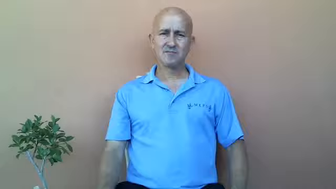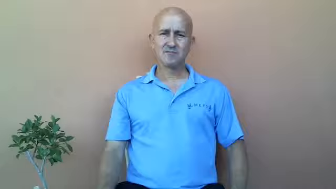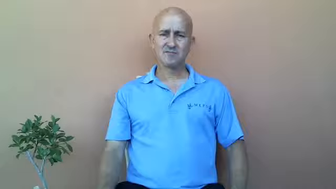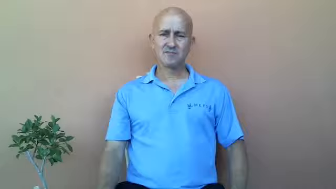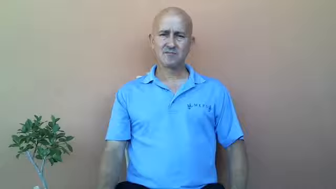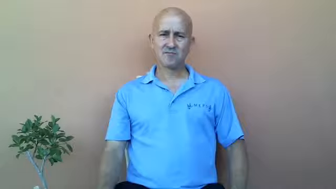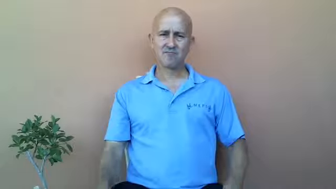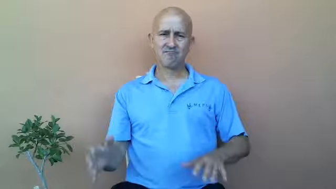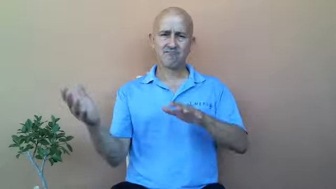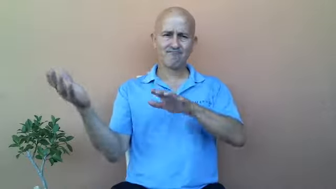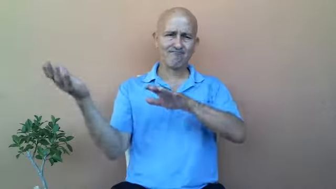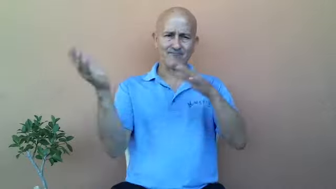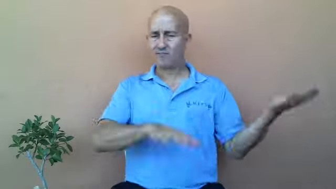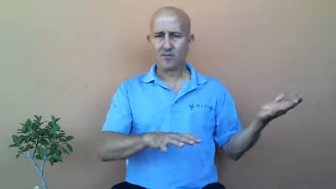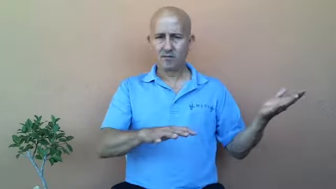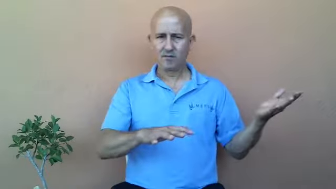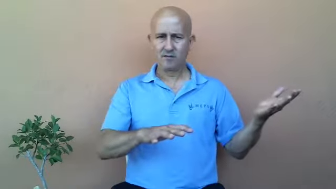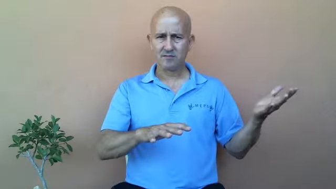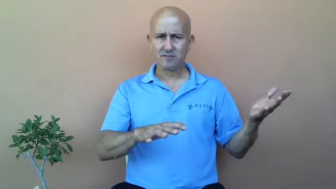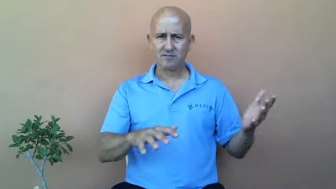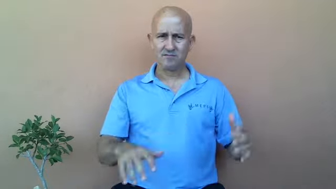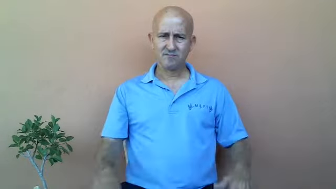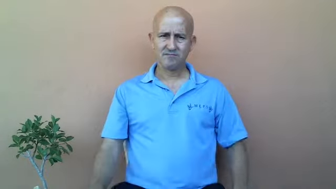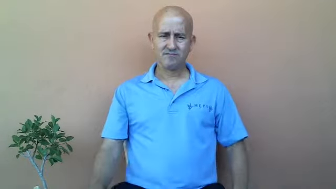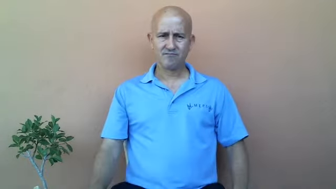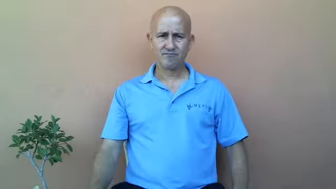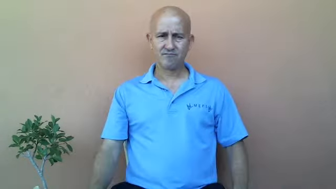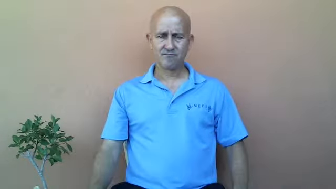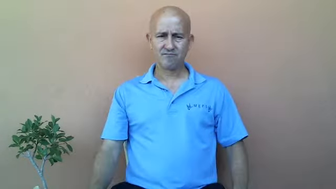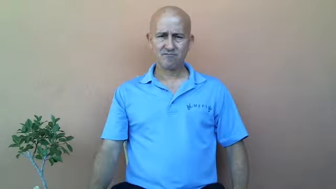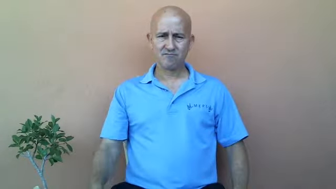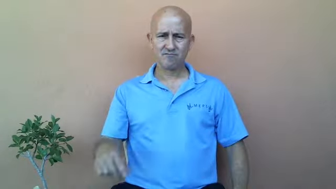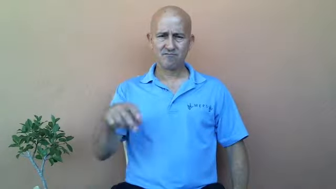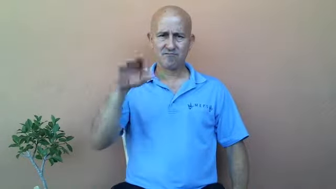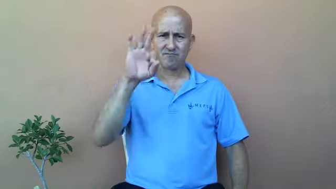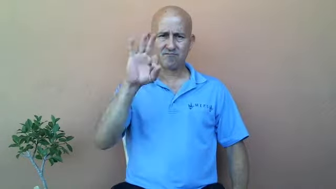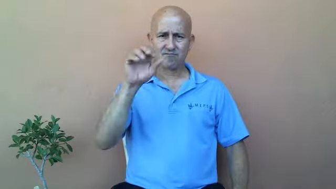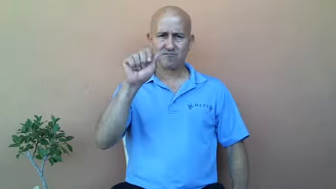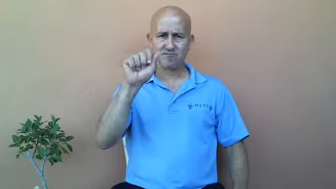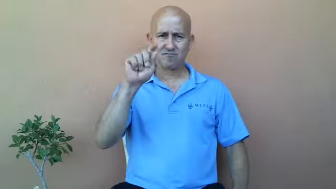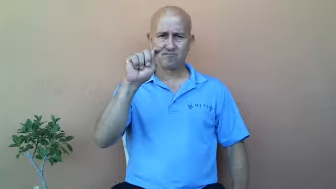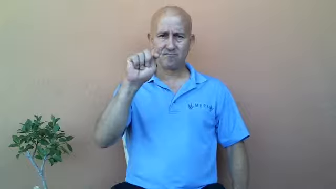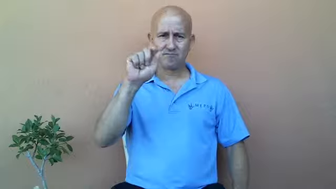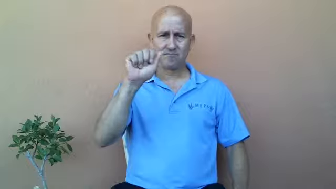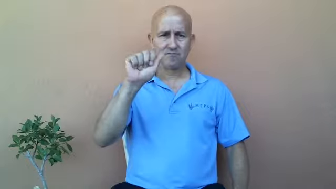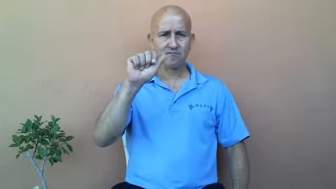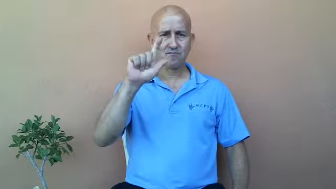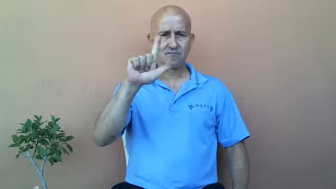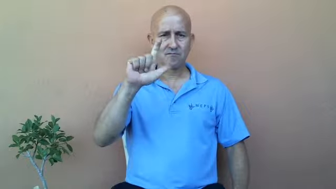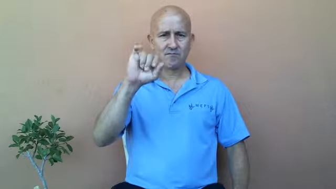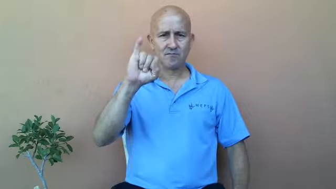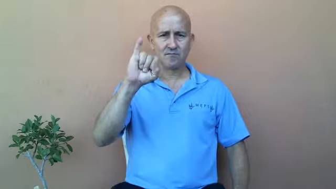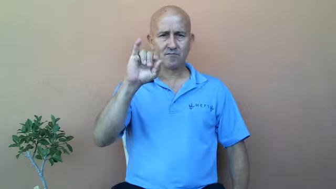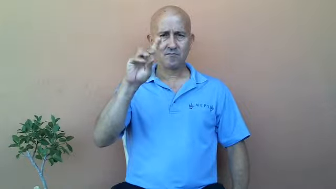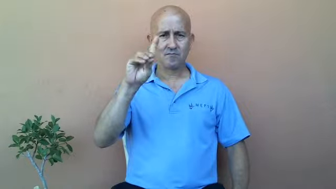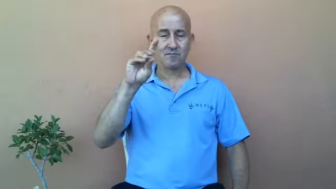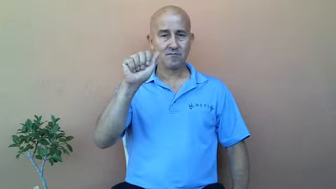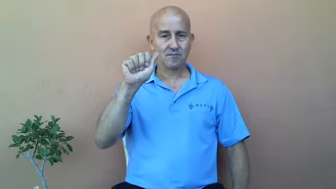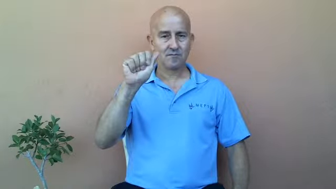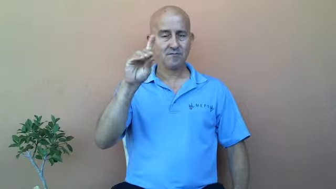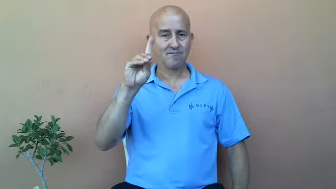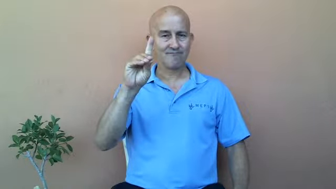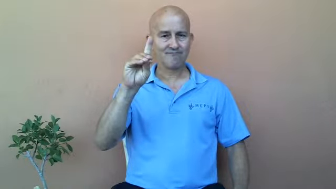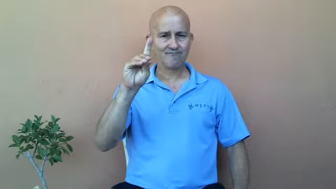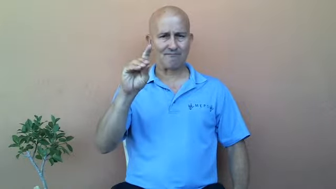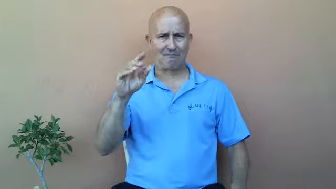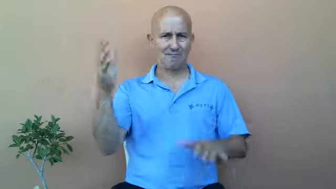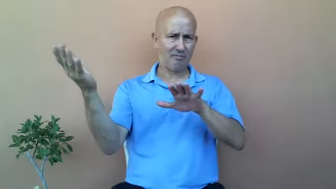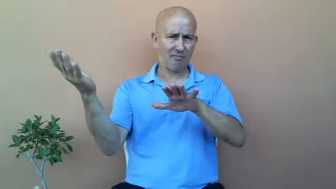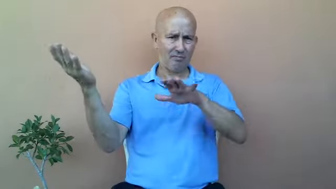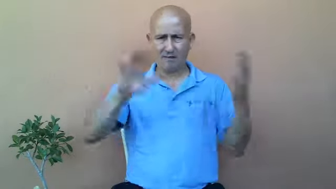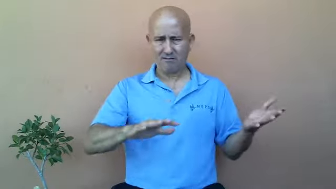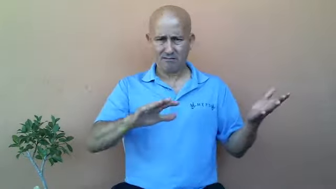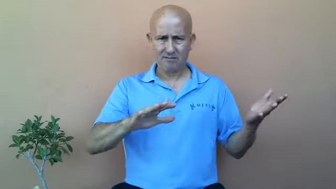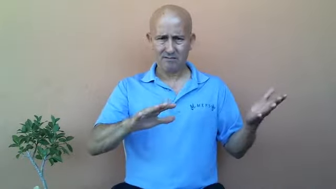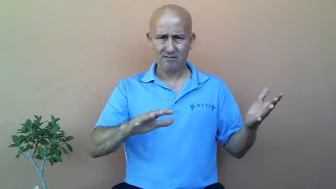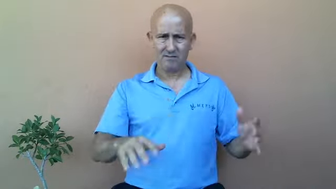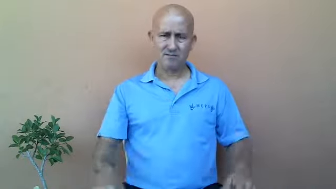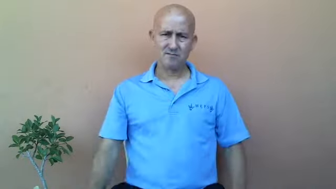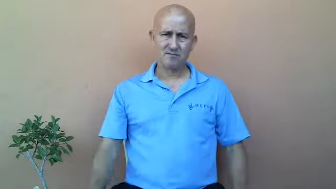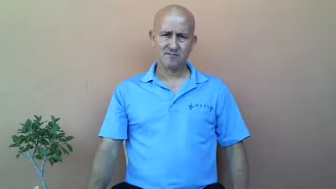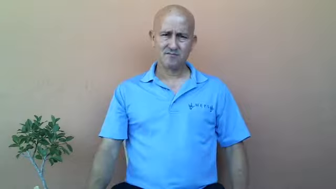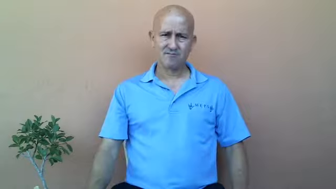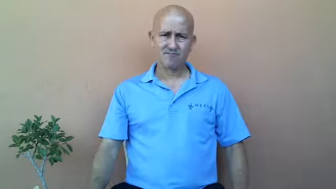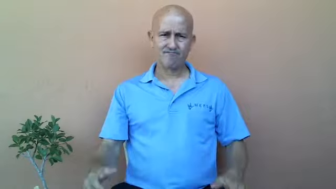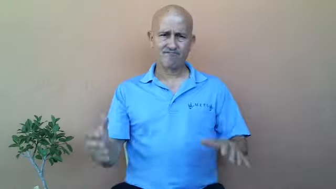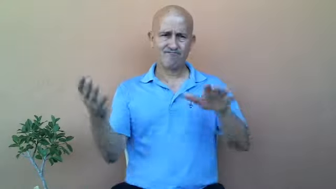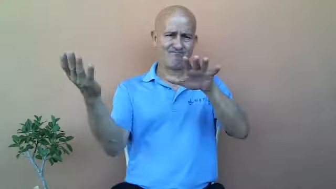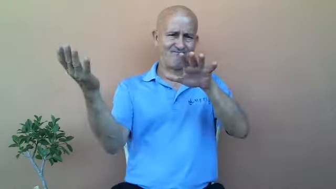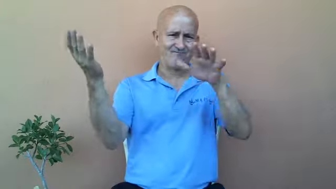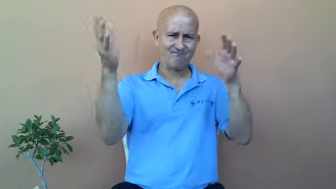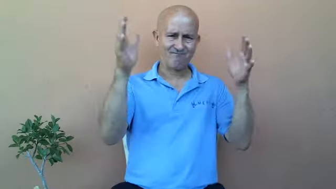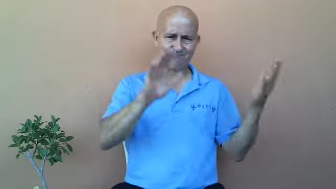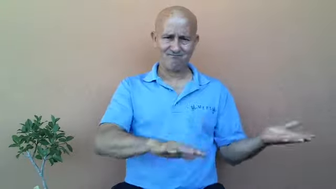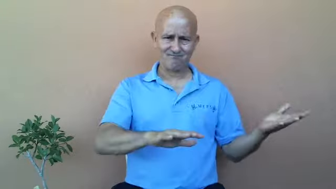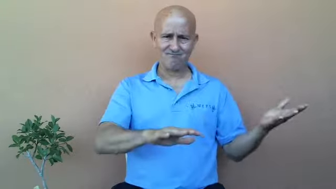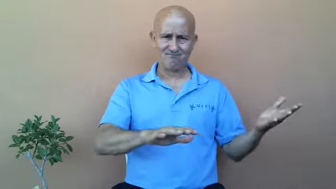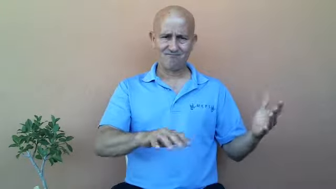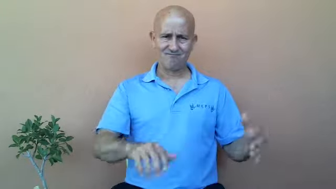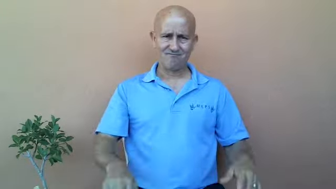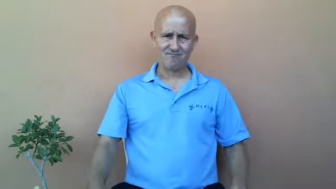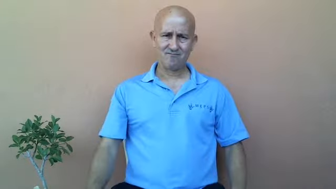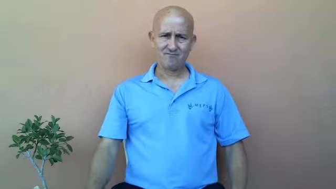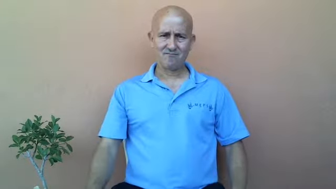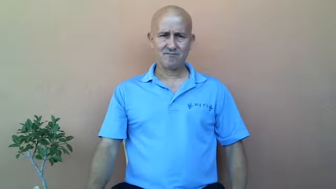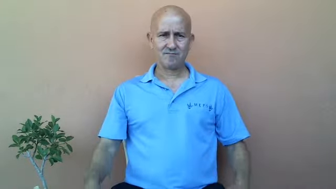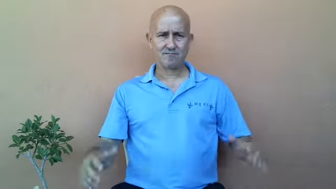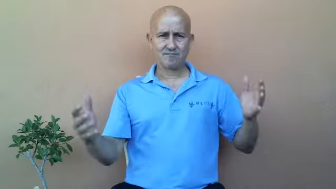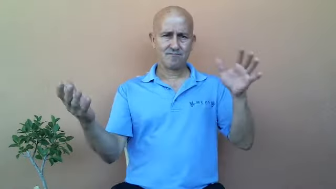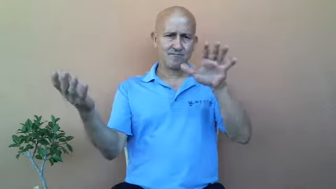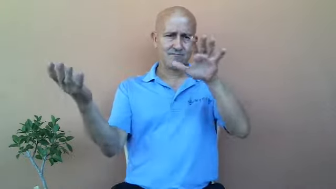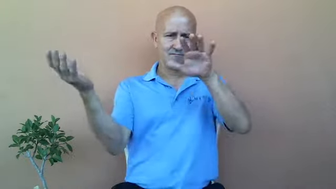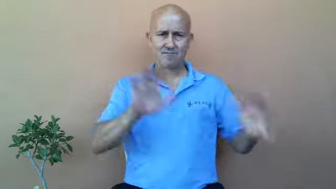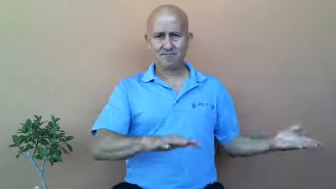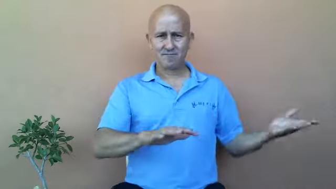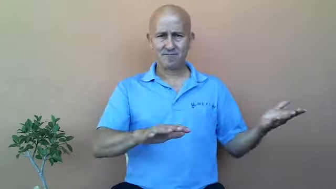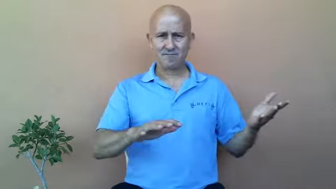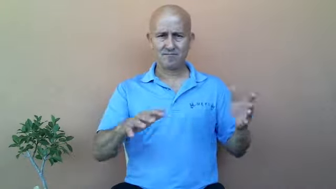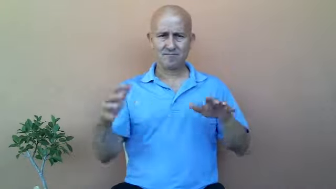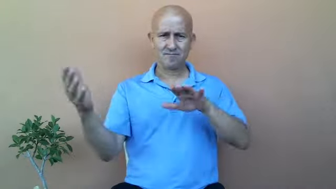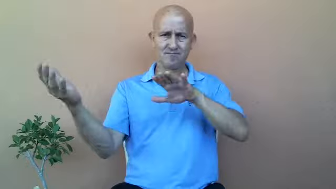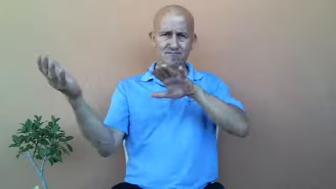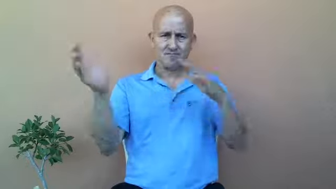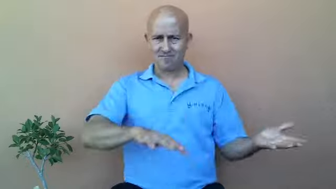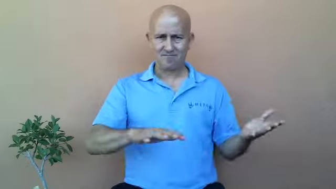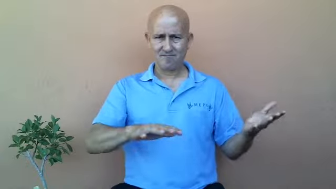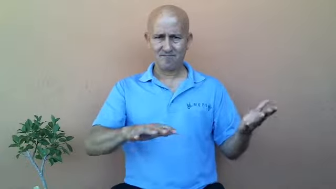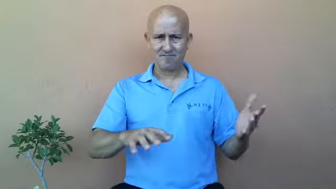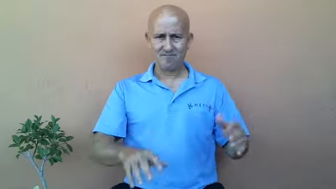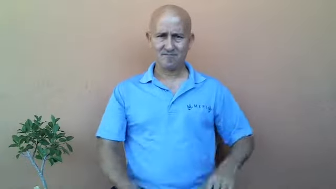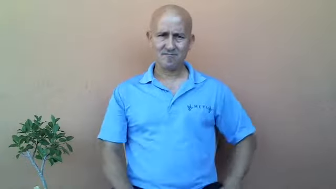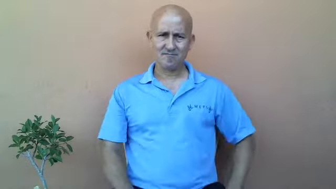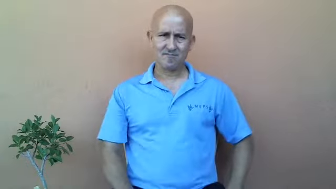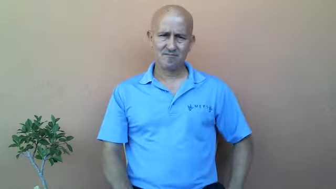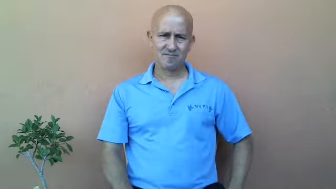fatalidad